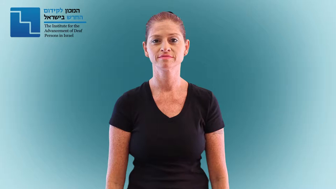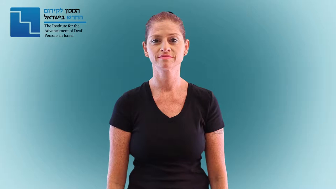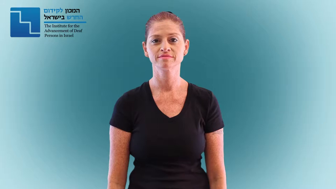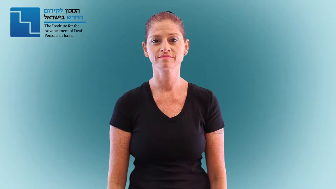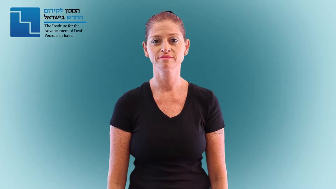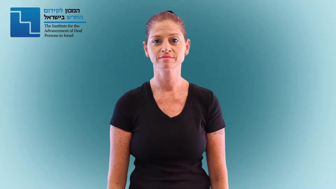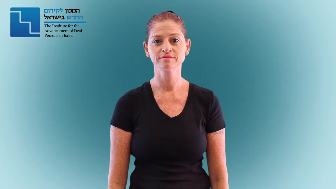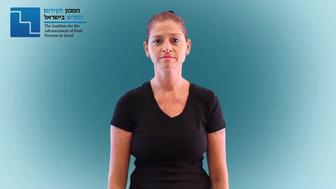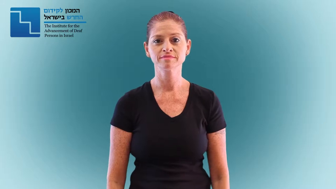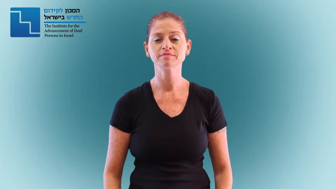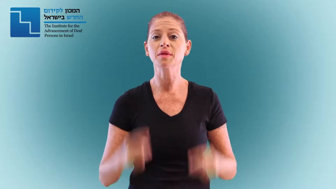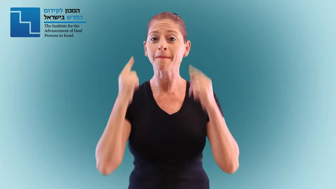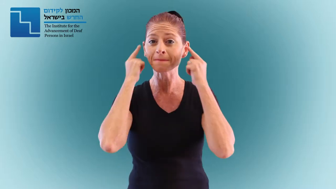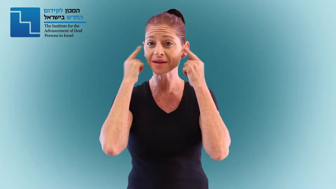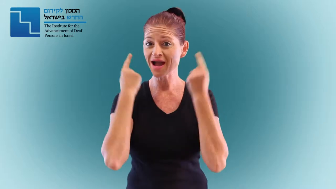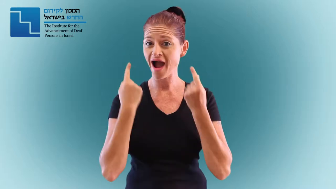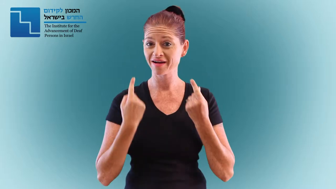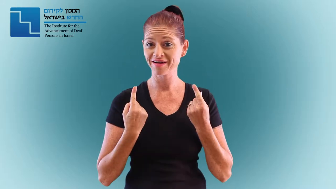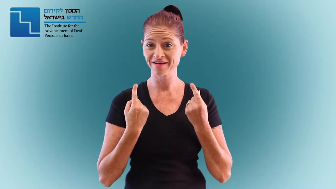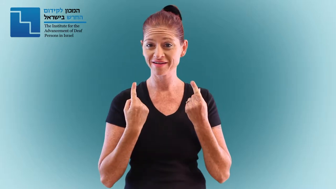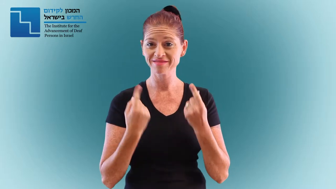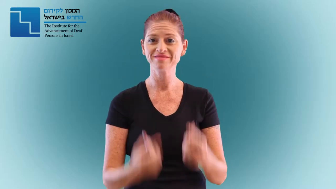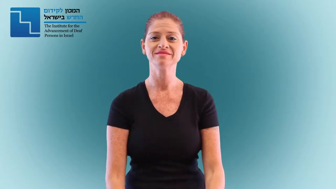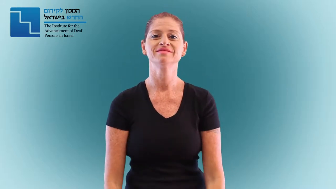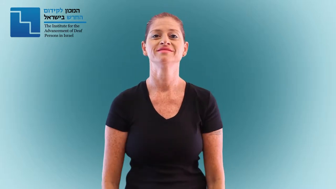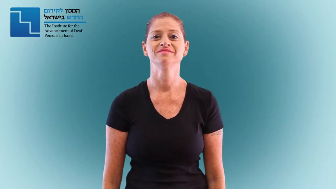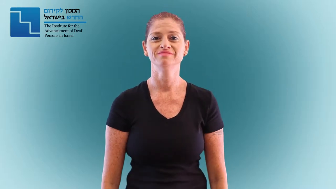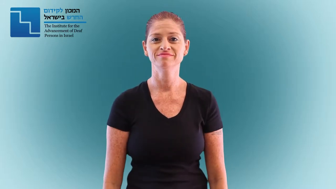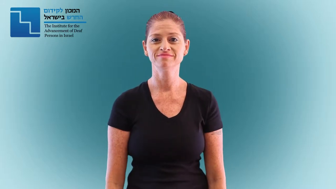פאה